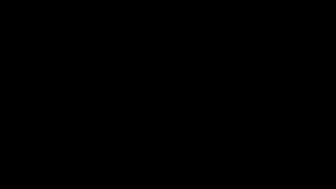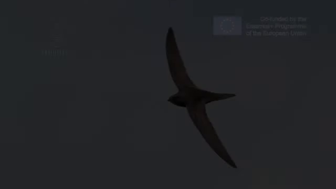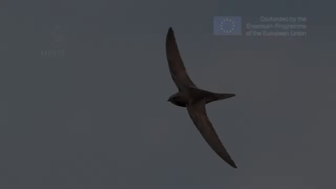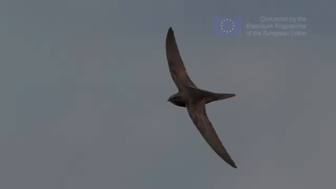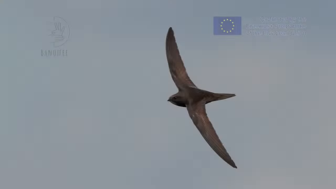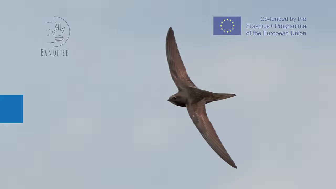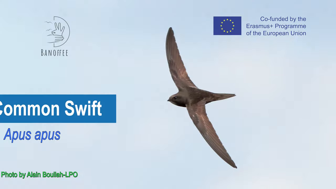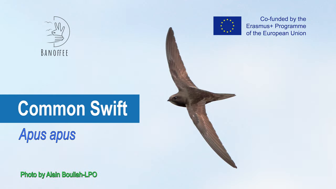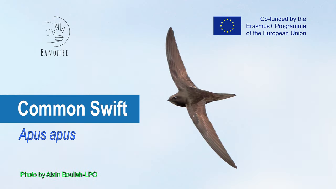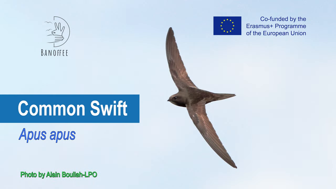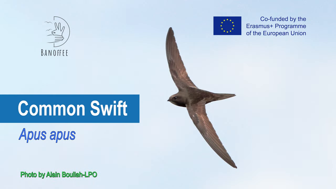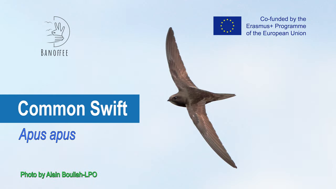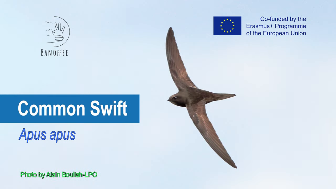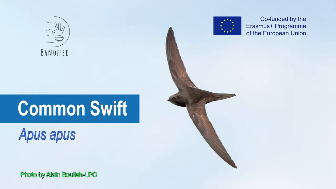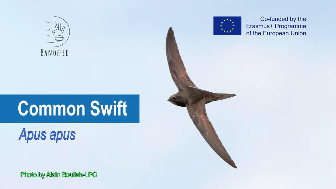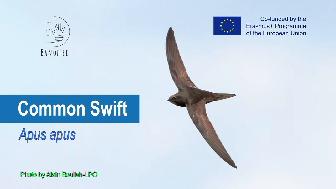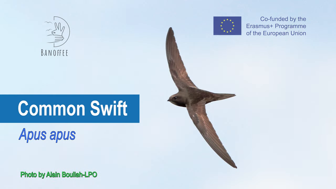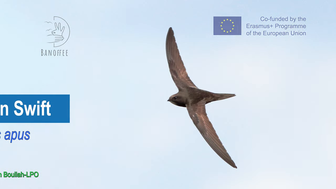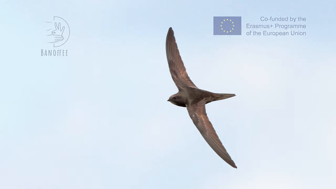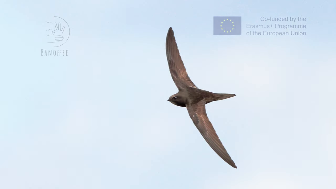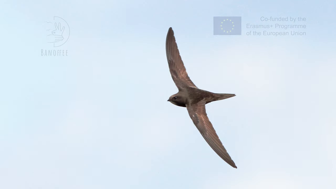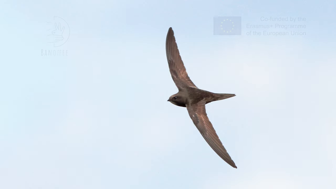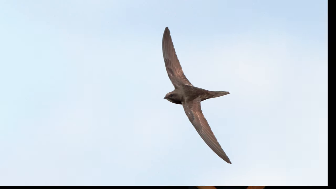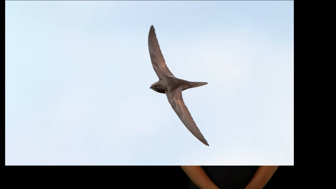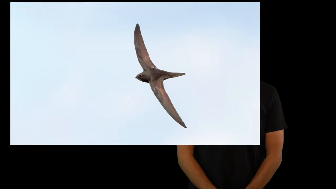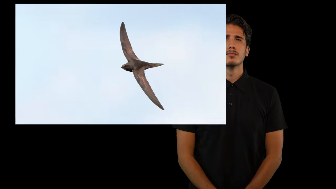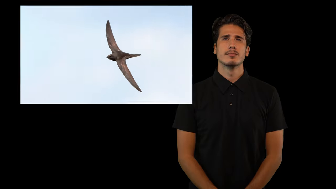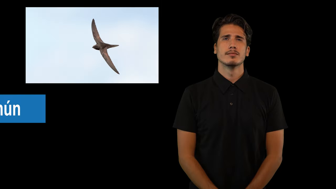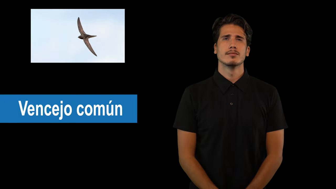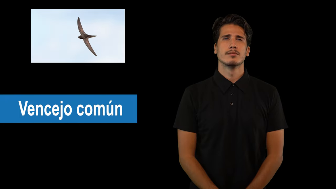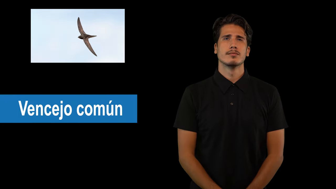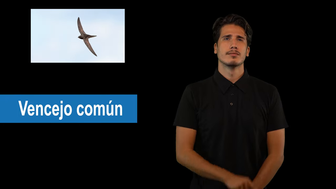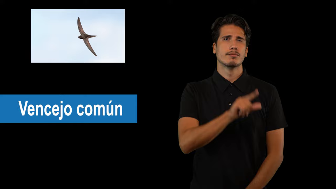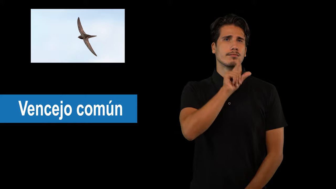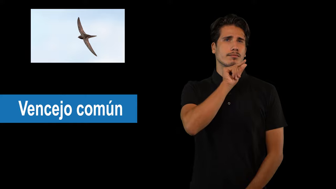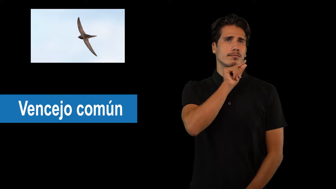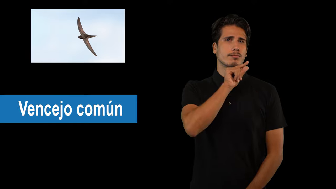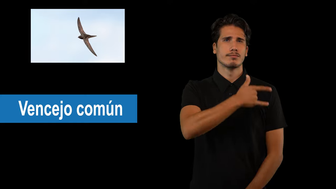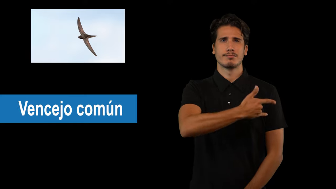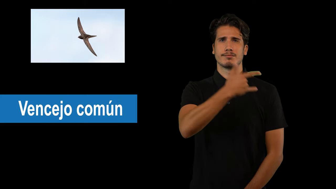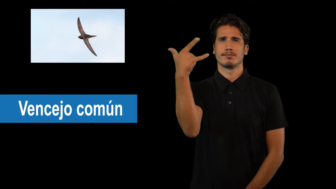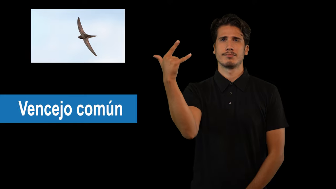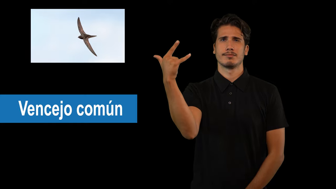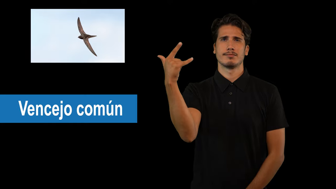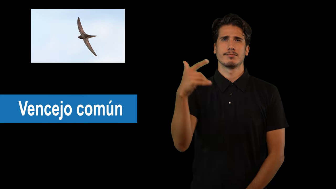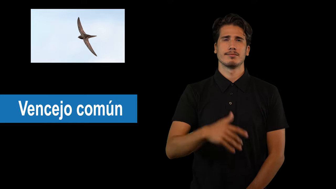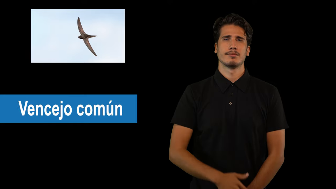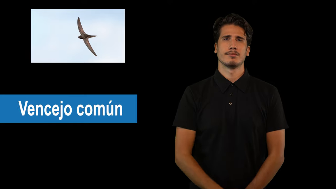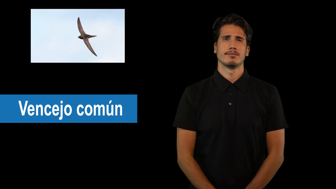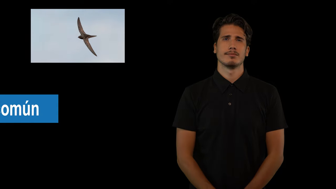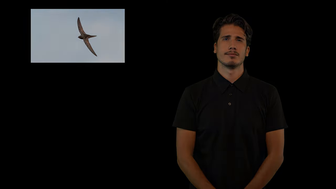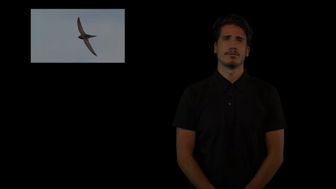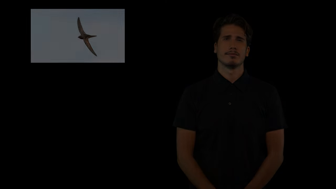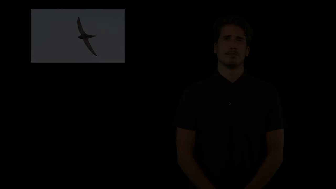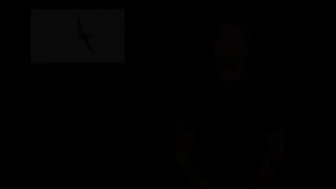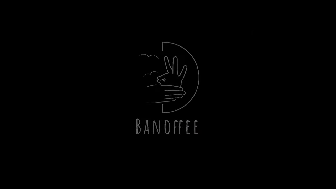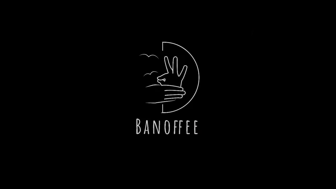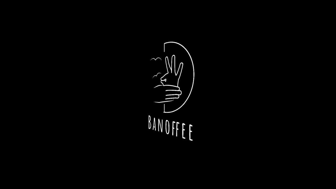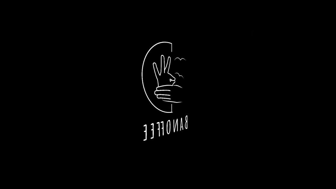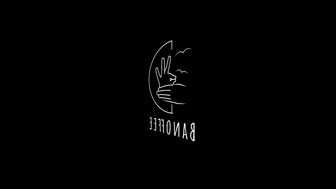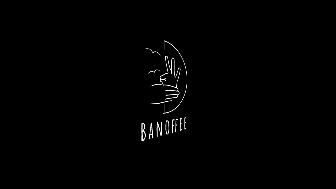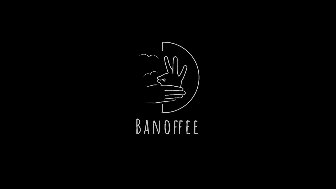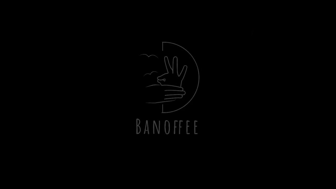Vencejo común